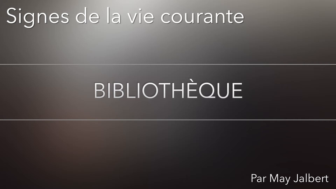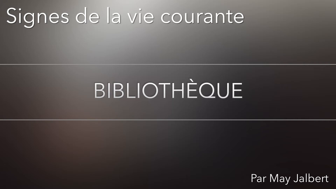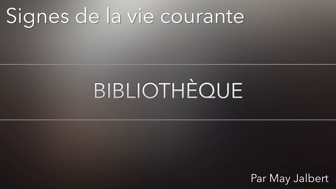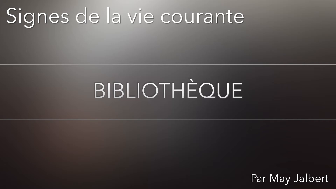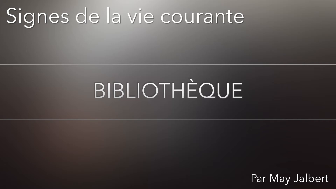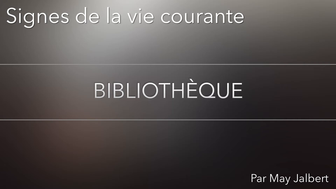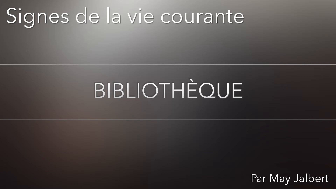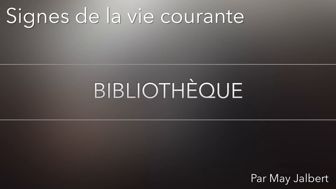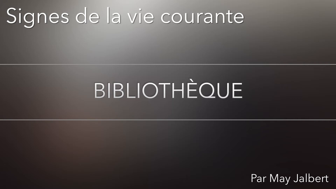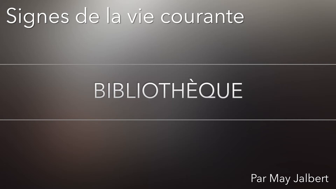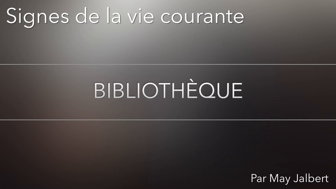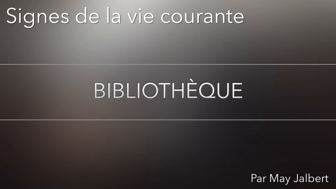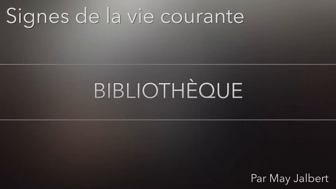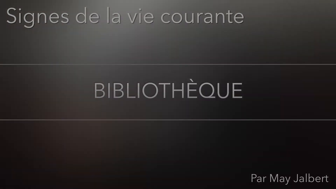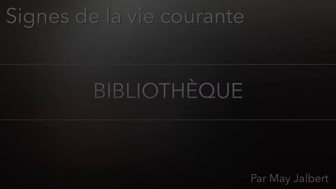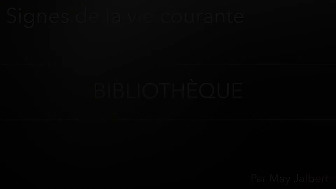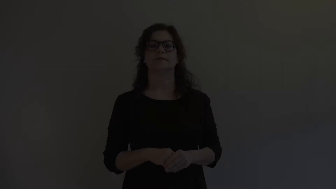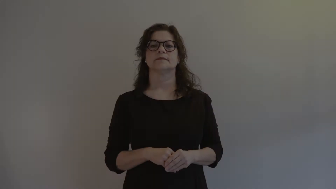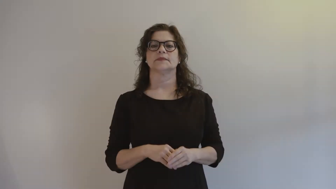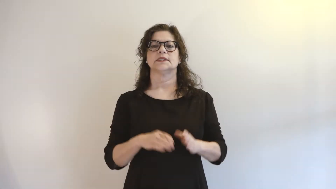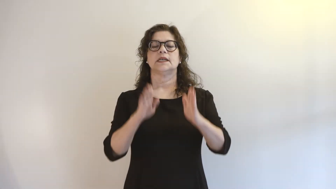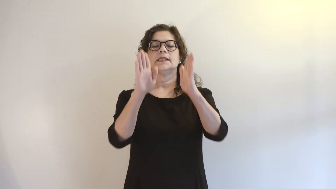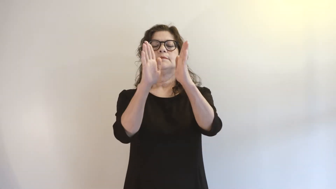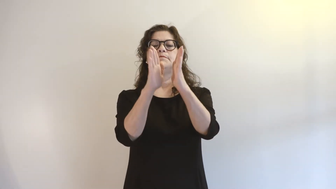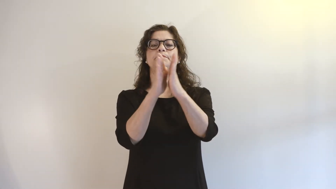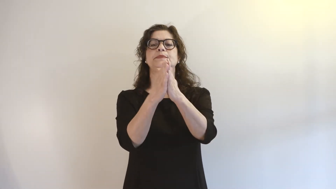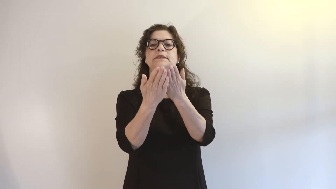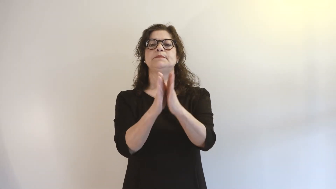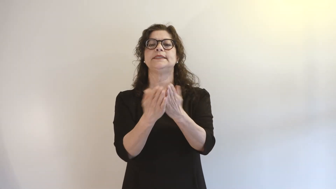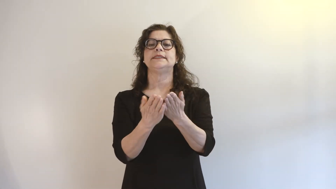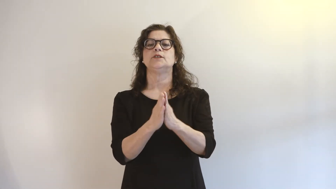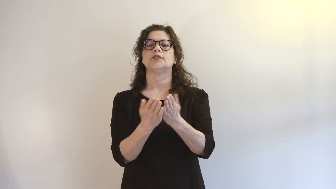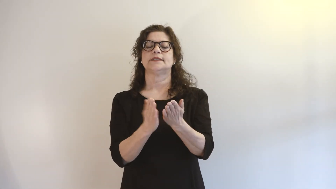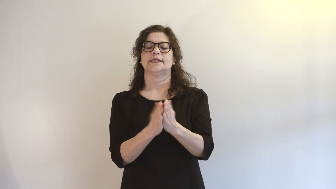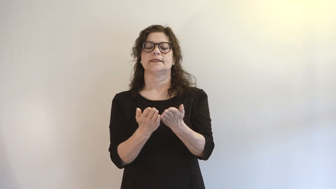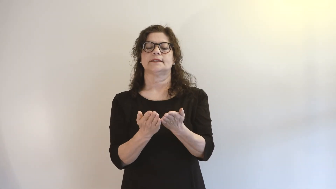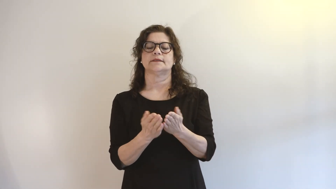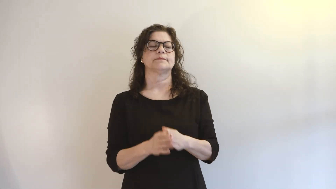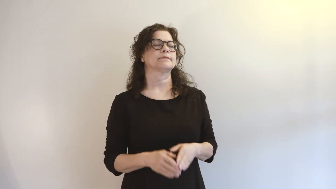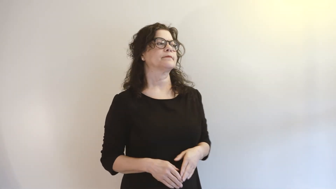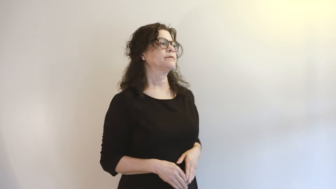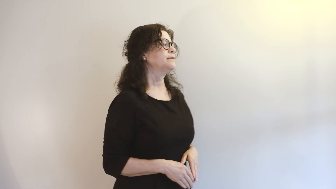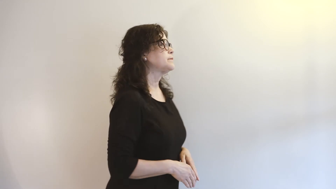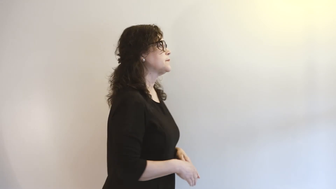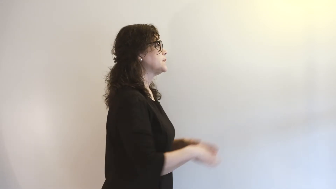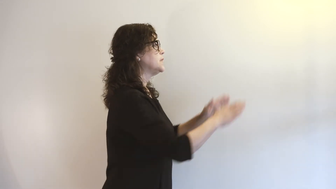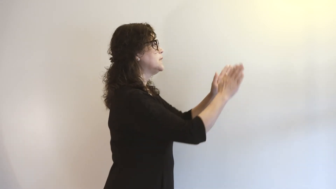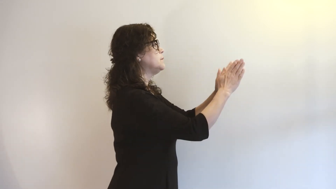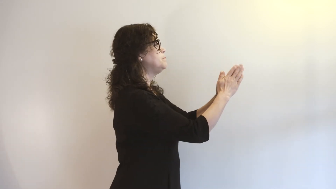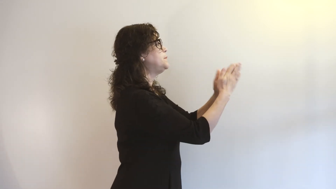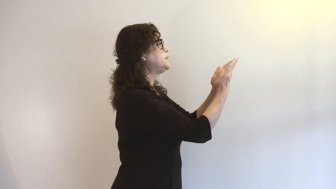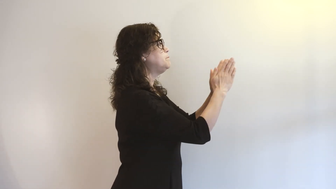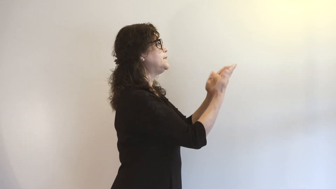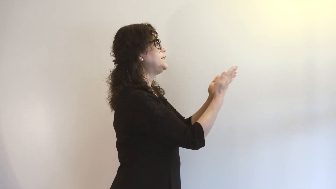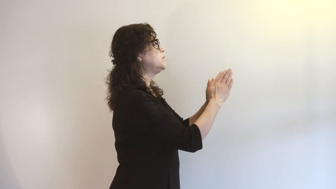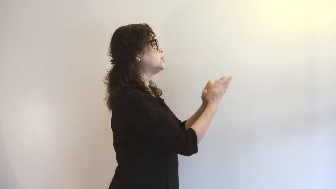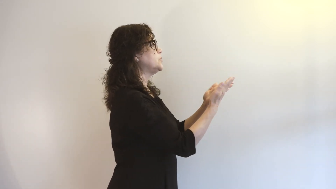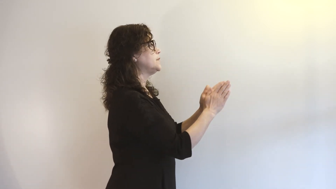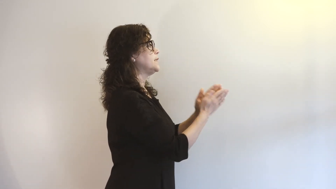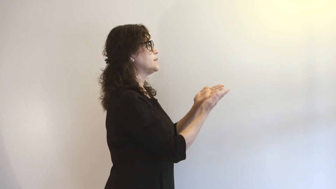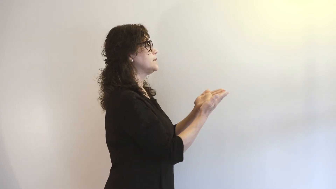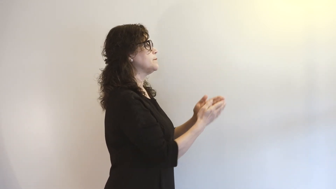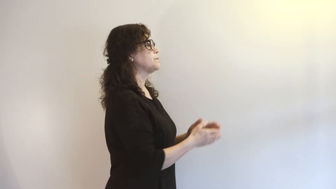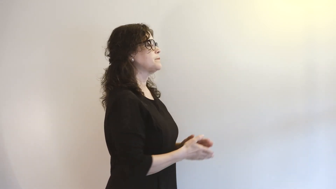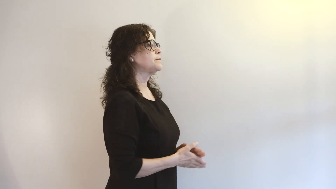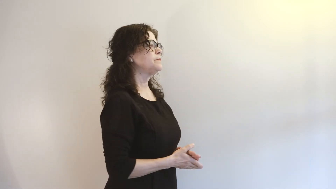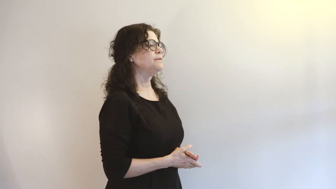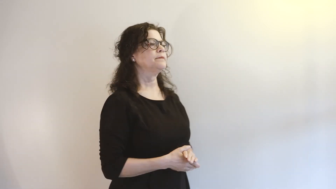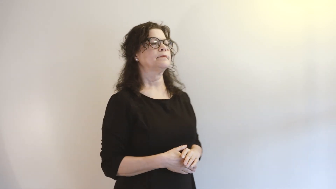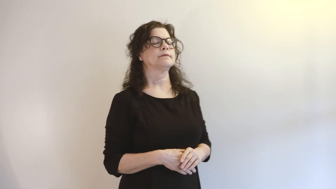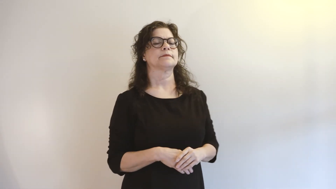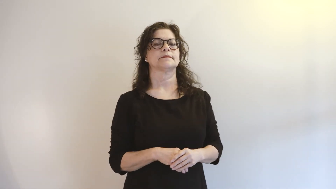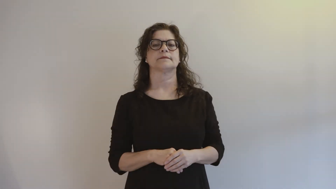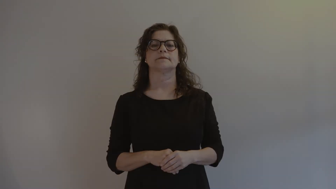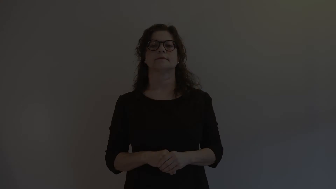Bibliothèque